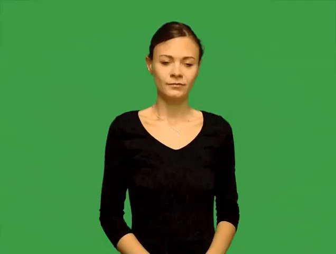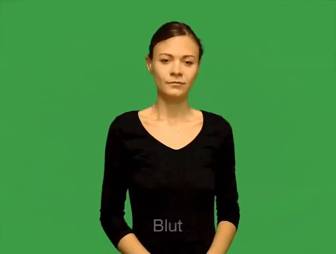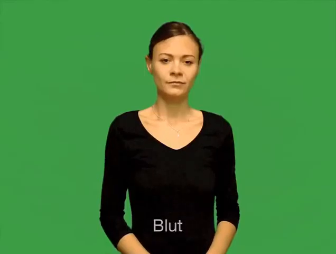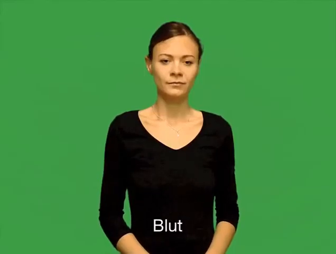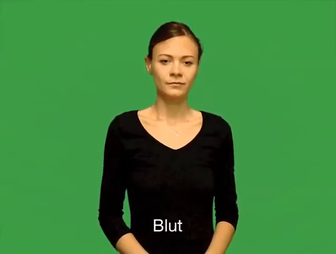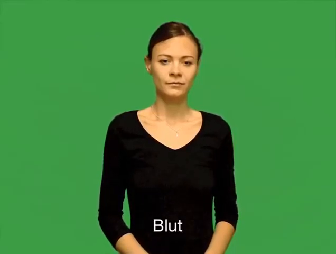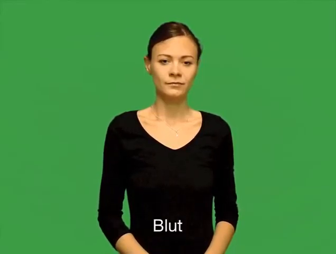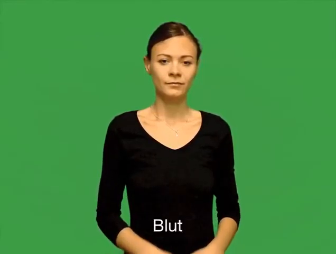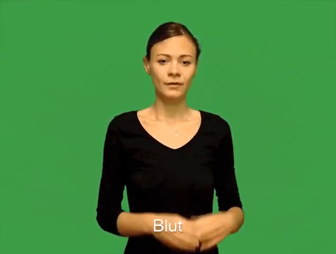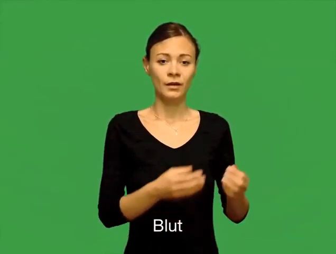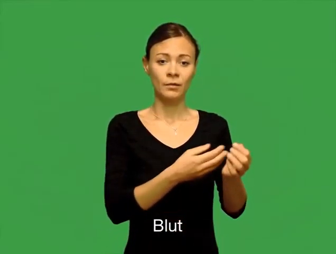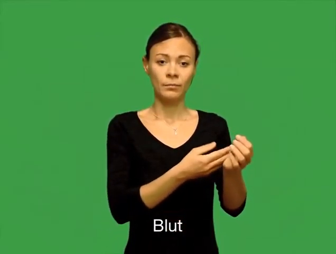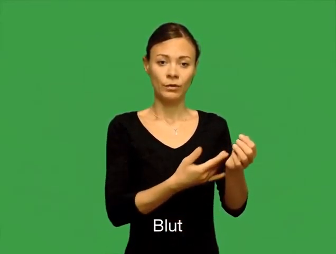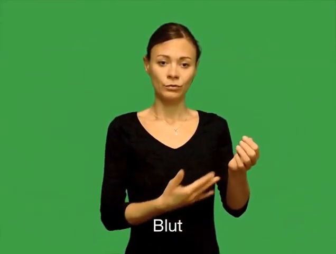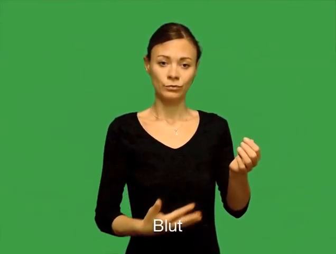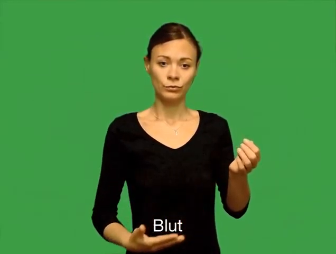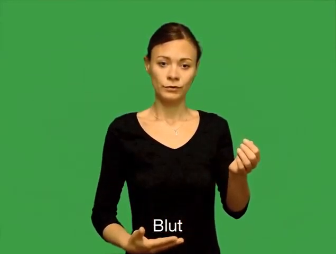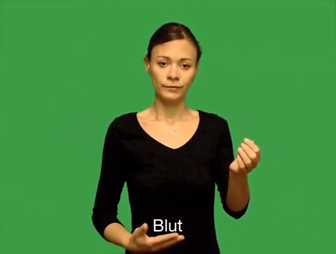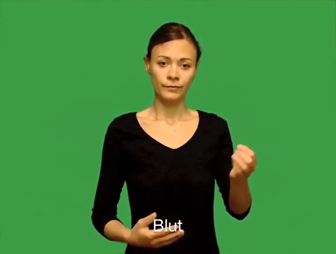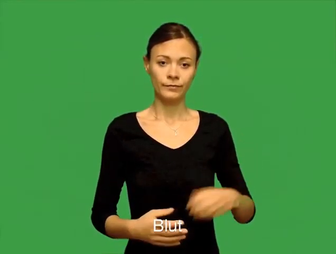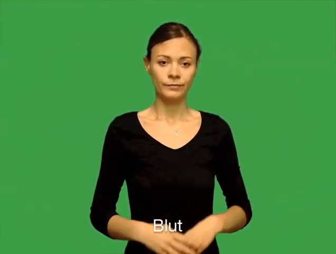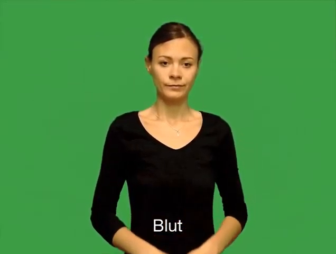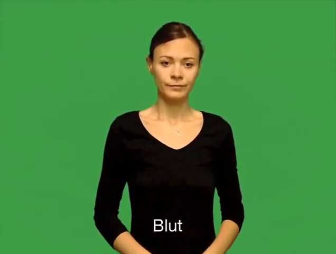Blut